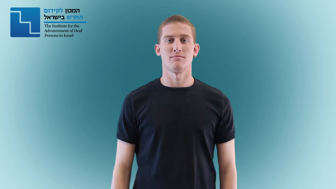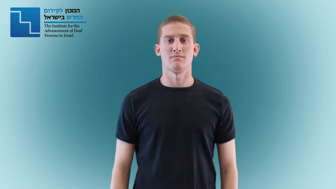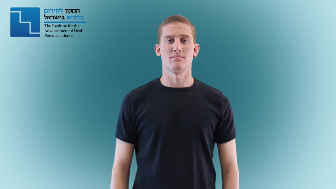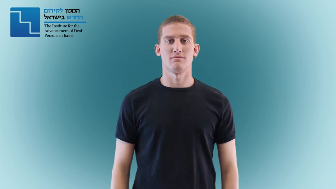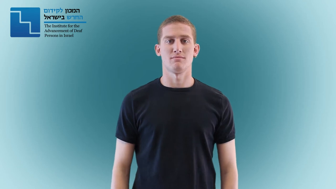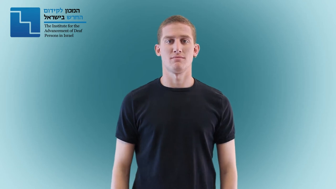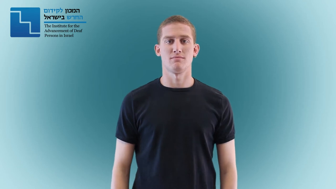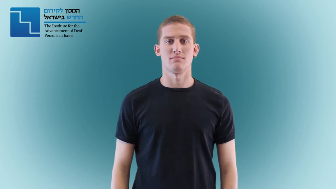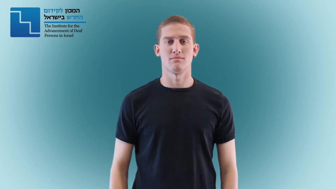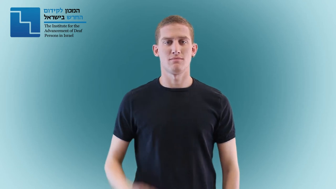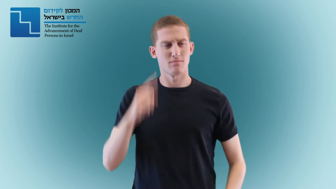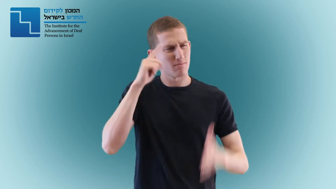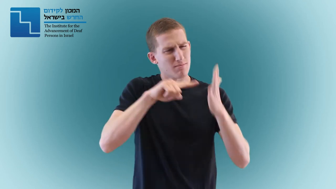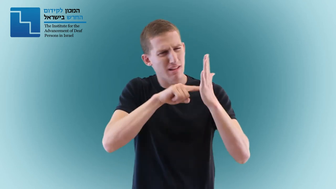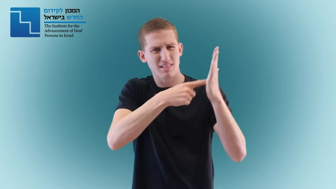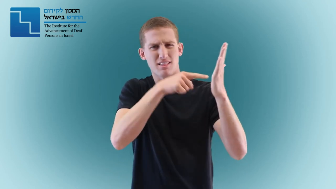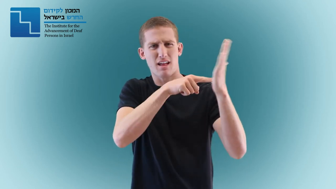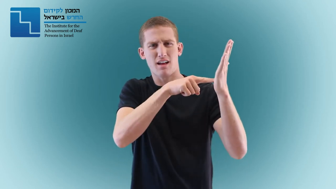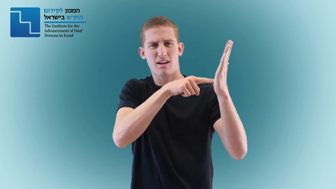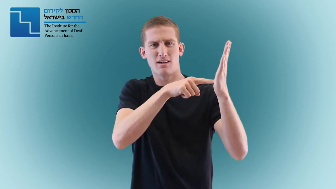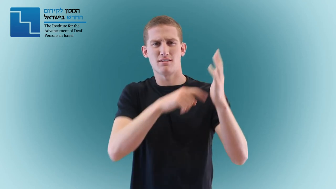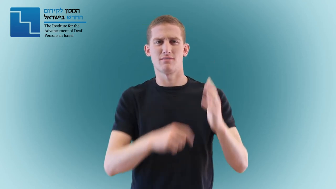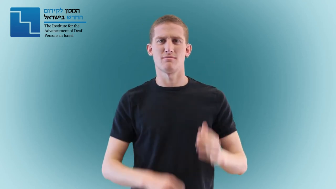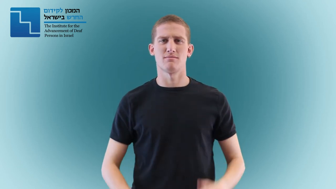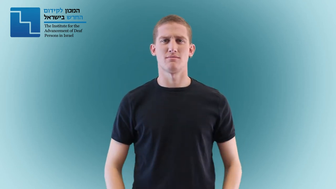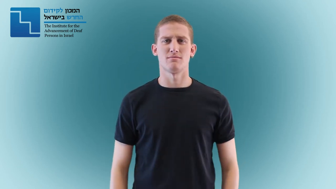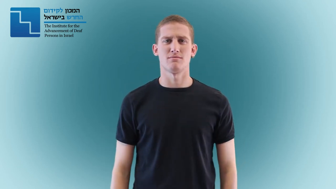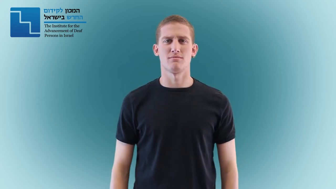מטרה